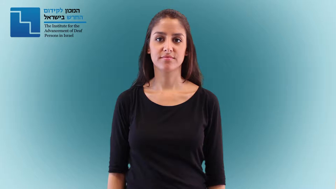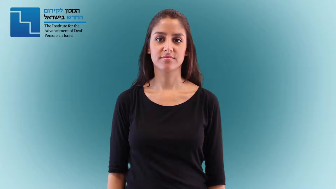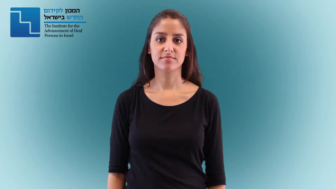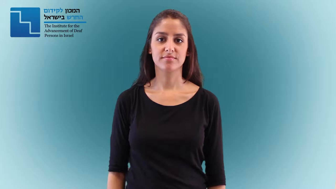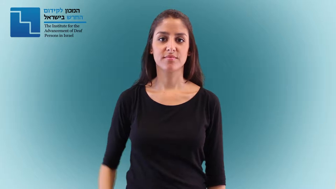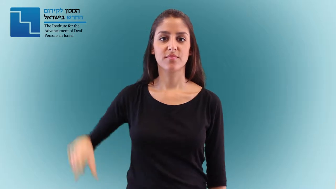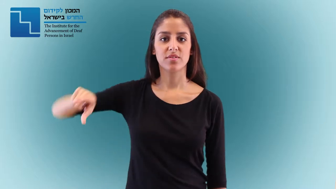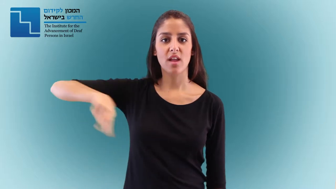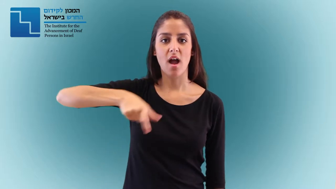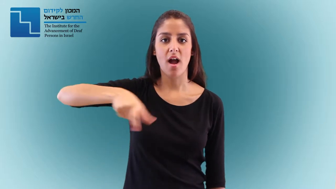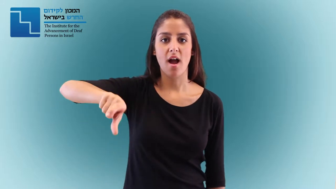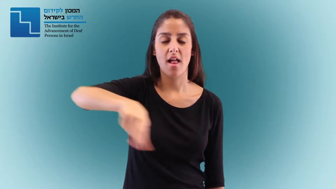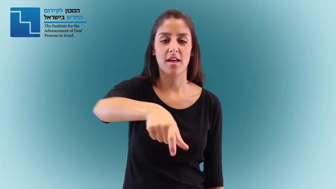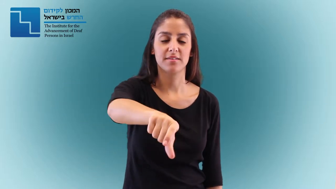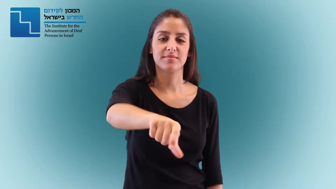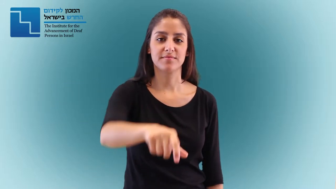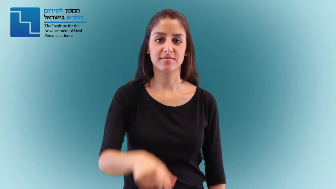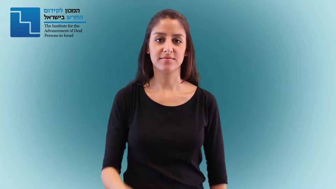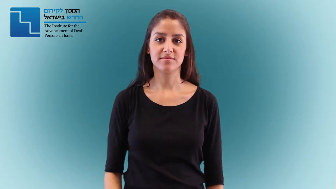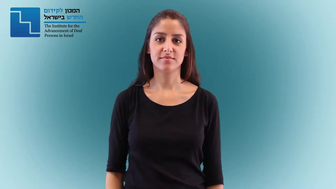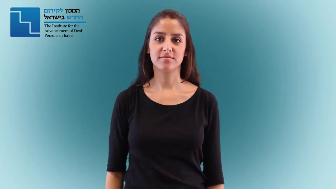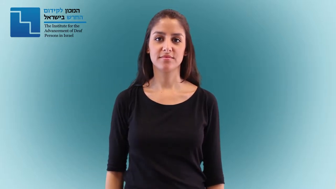נחל